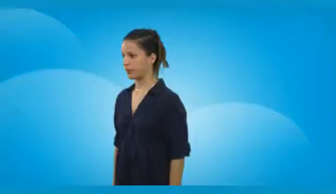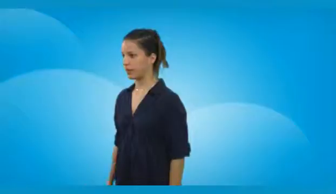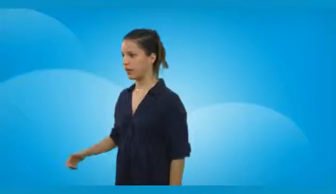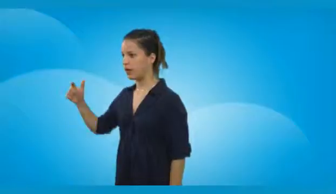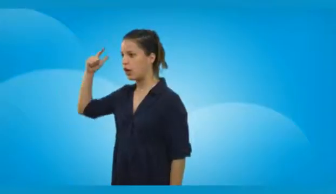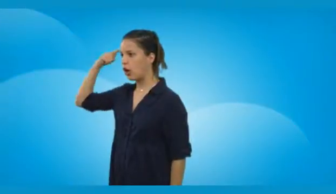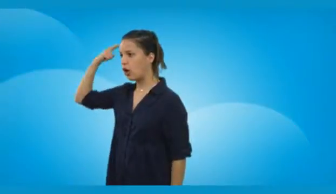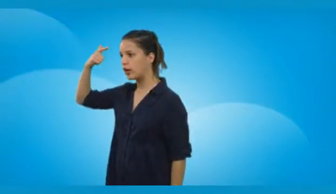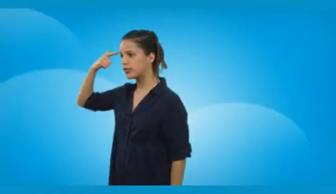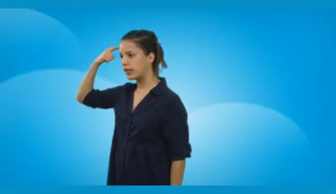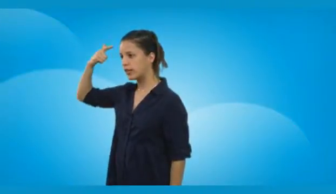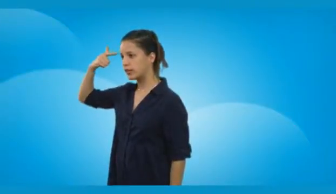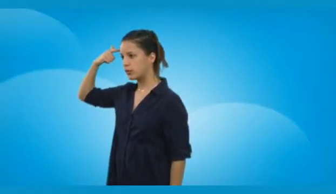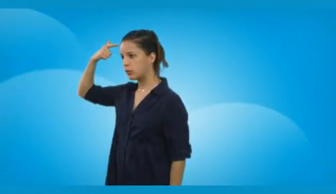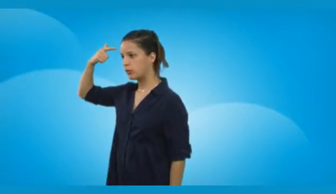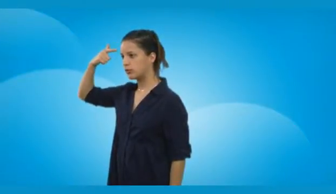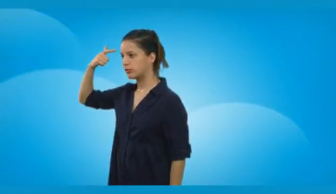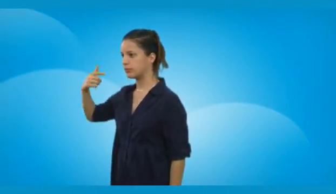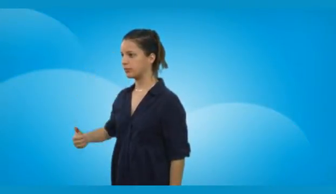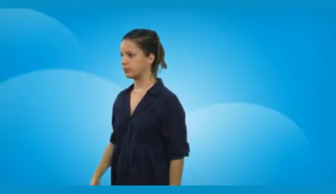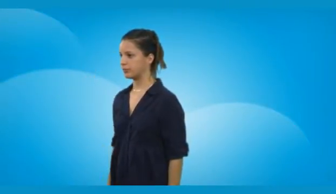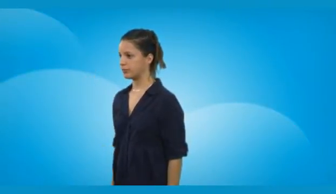Hajszárító